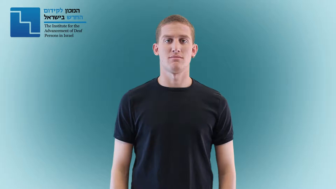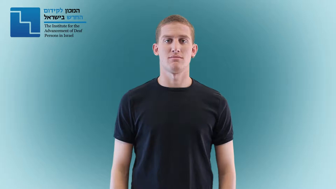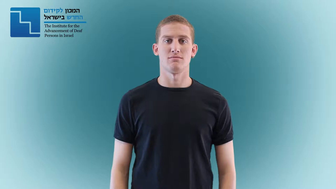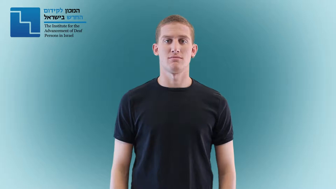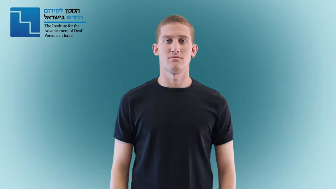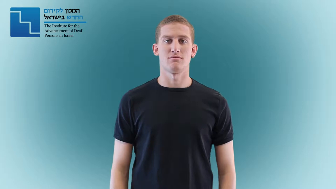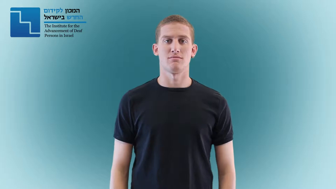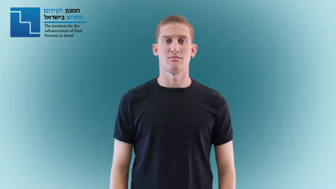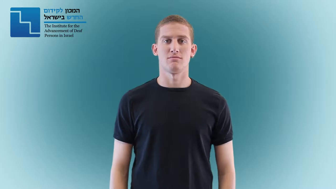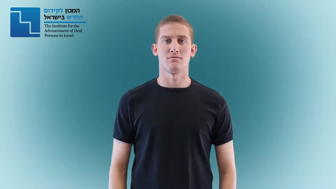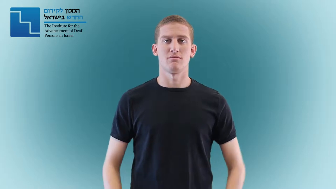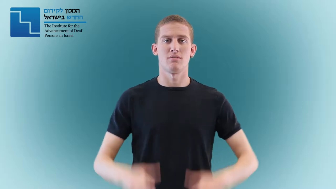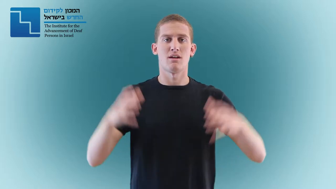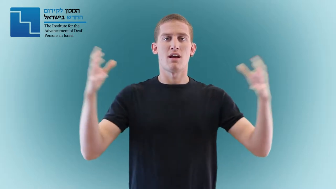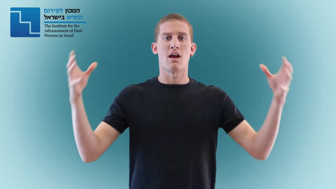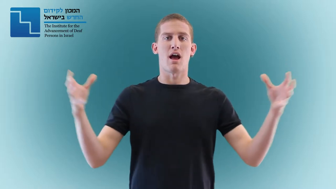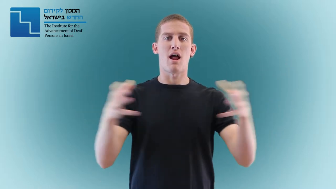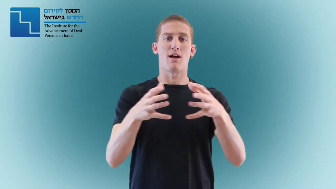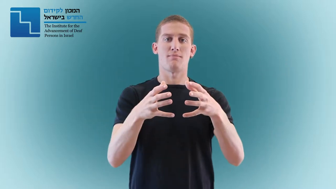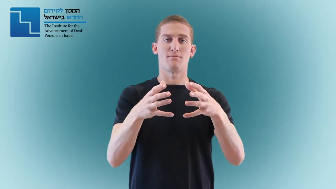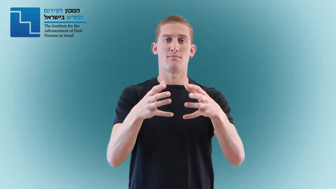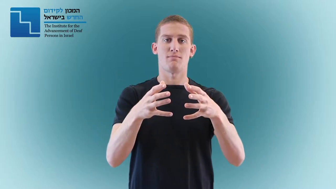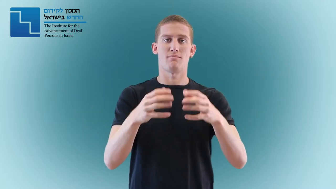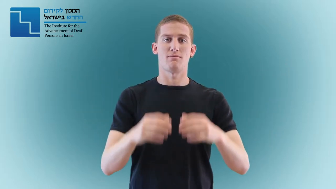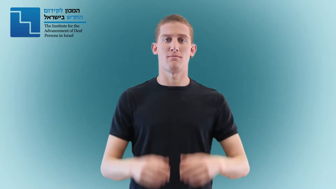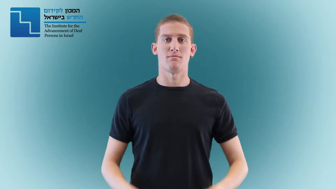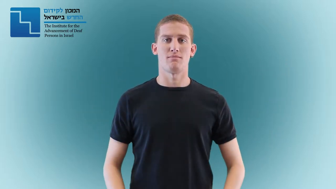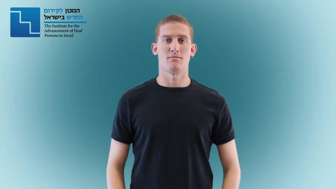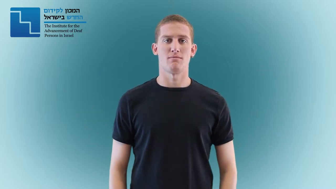עַם